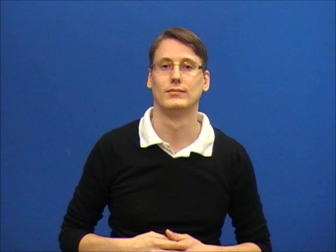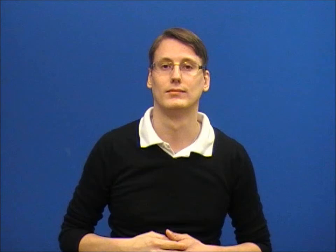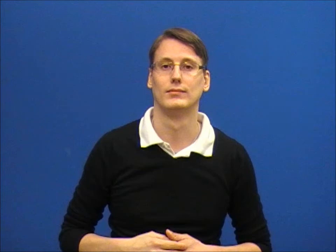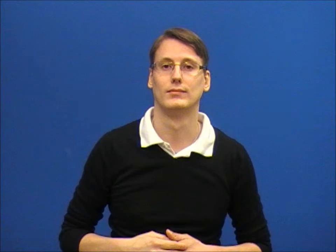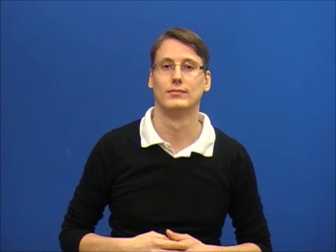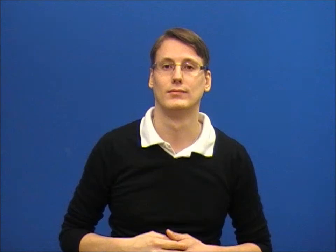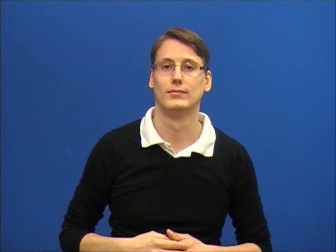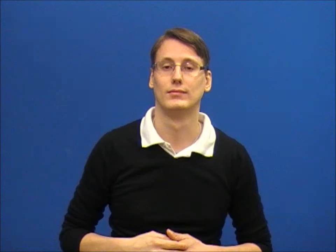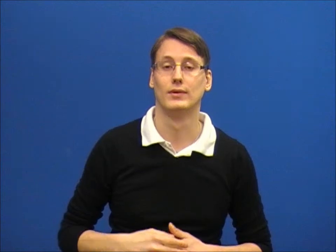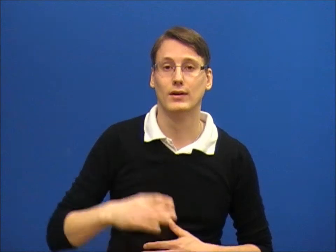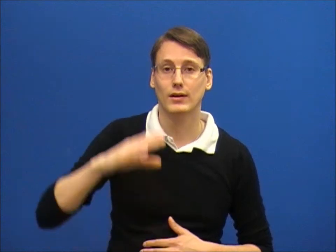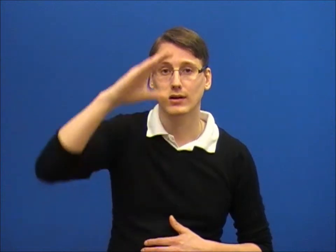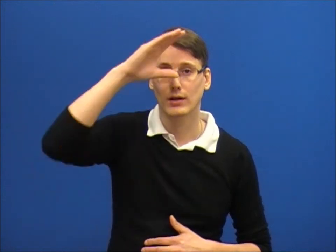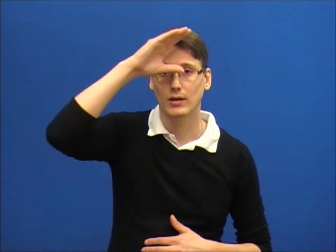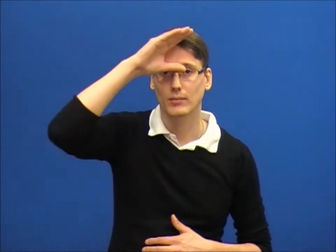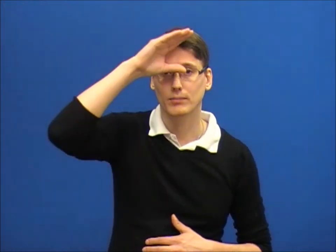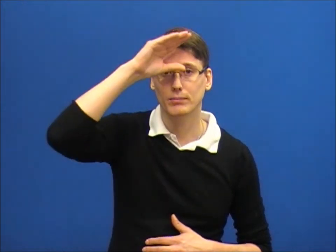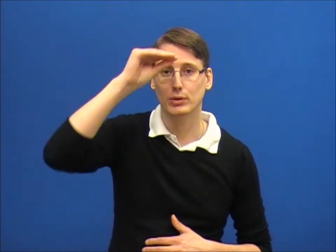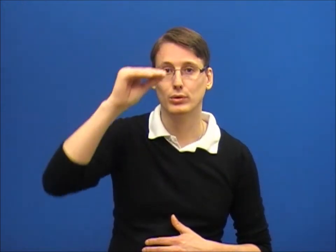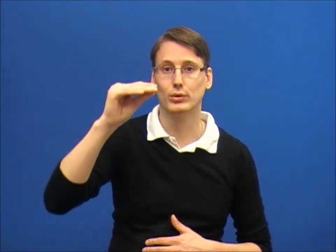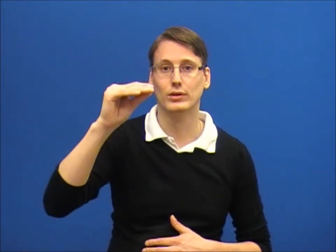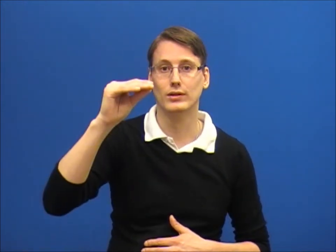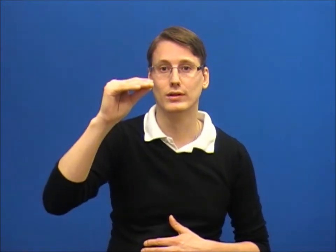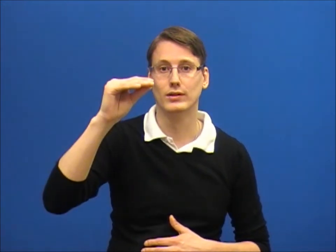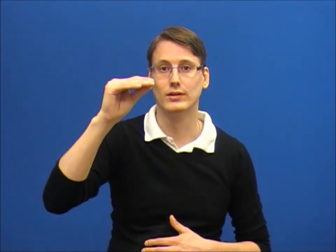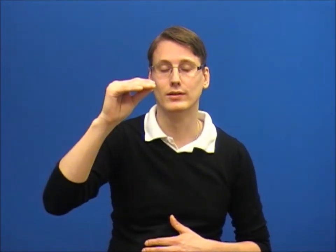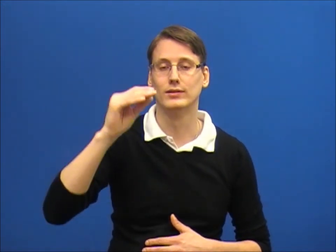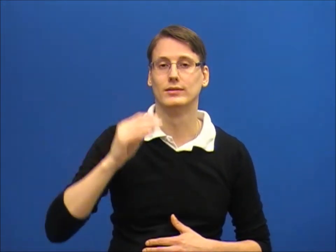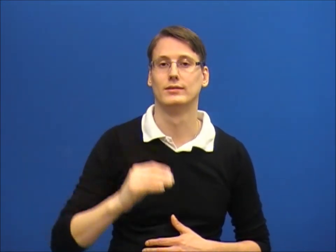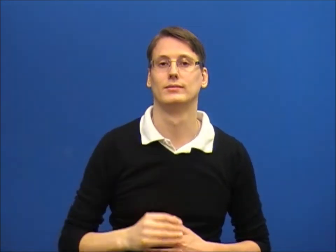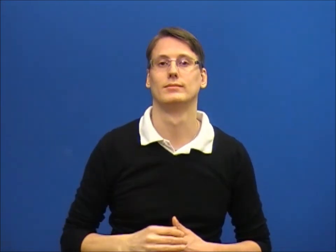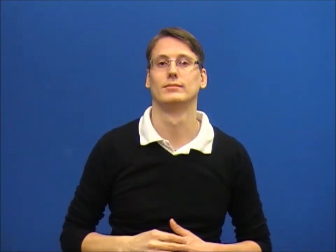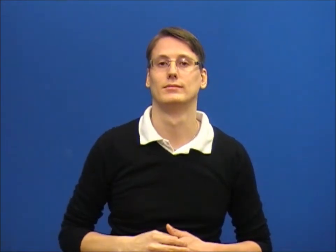POJKE